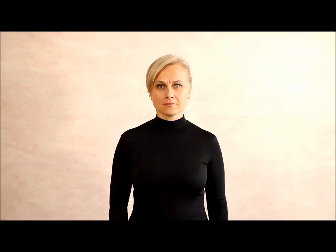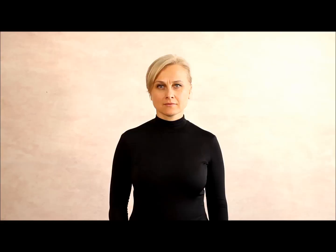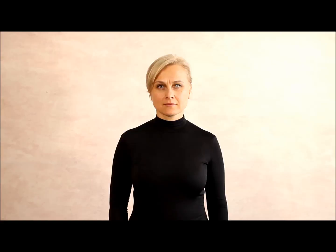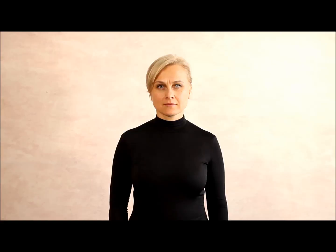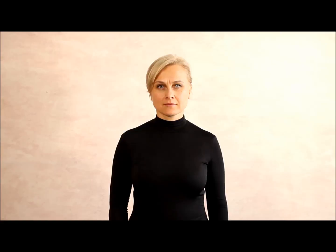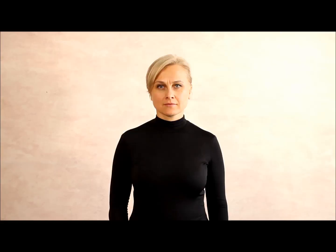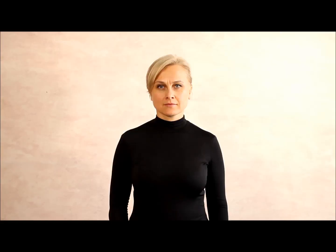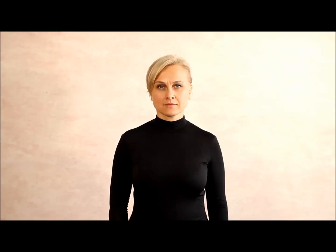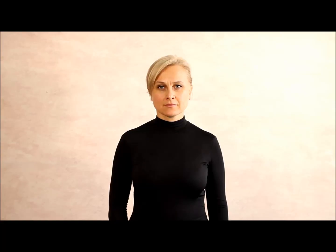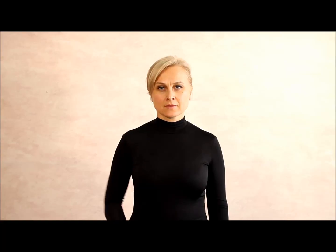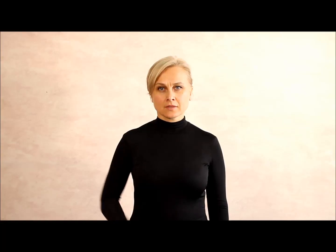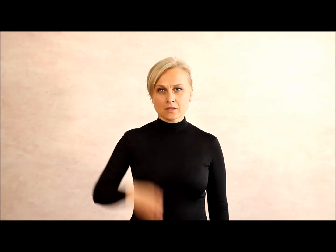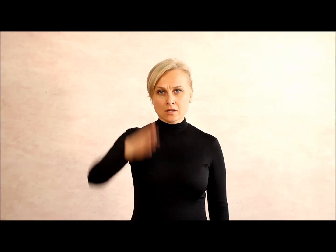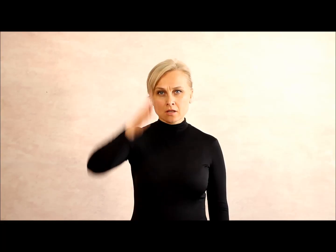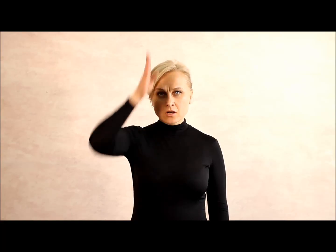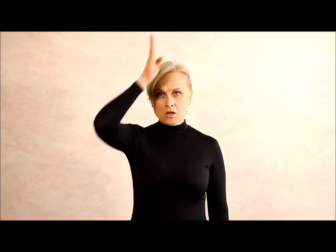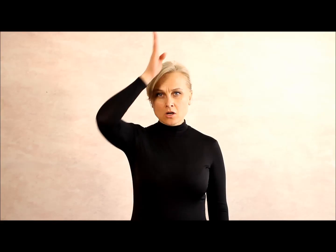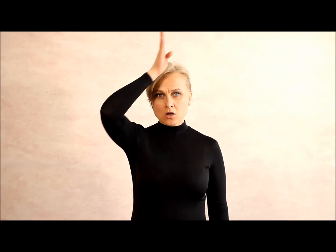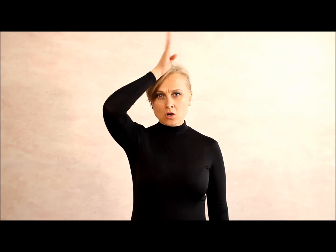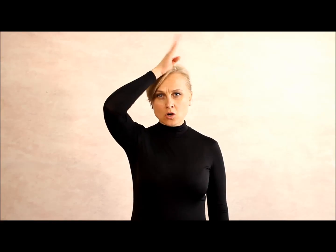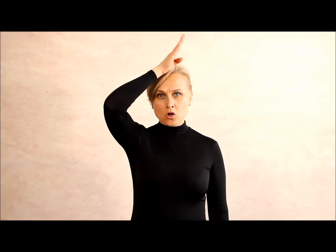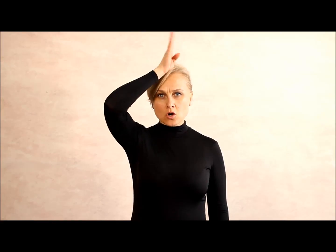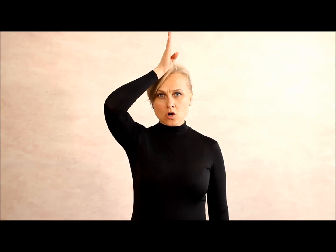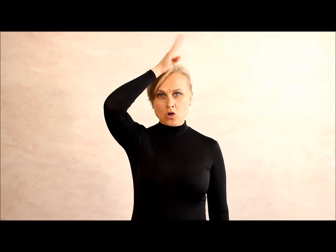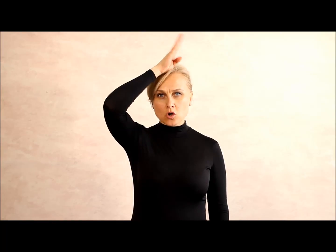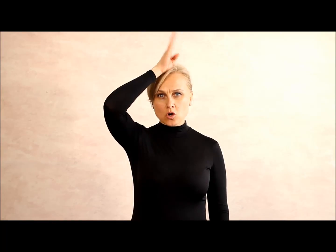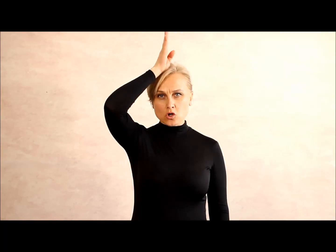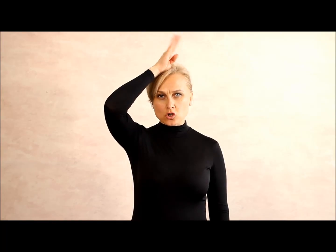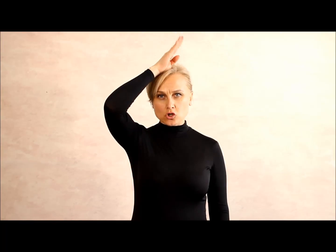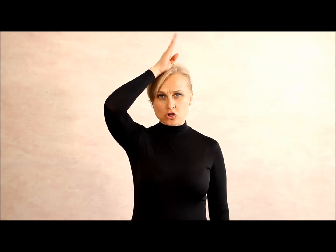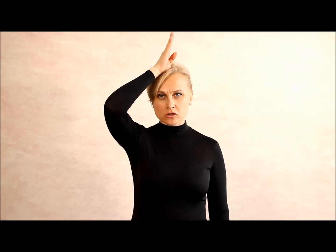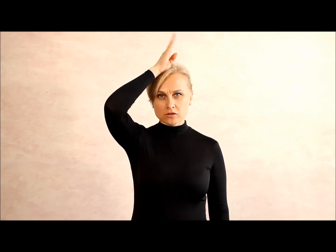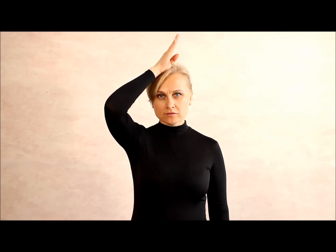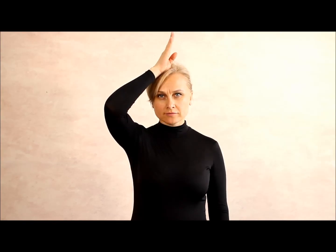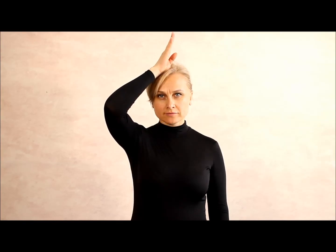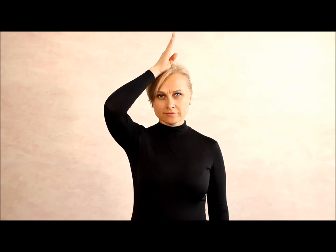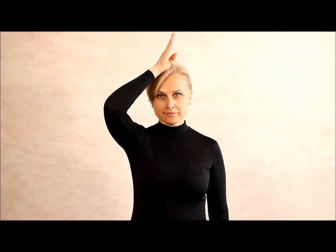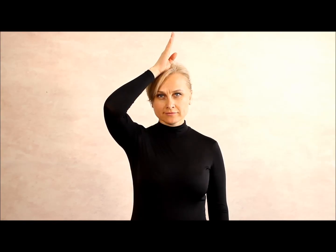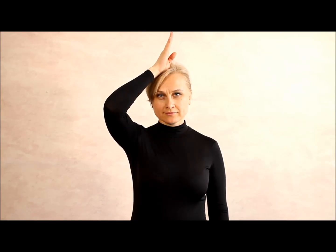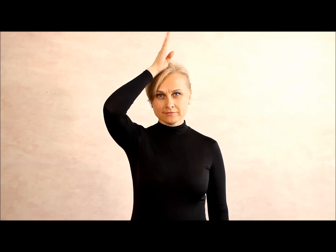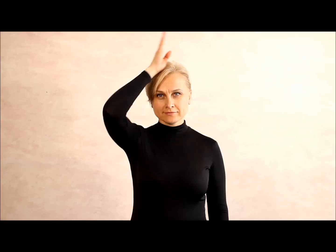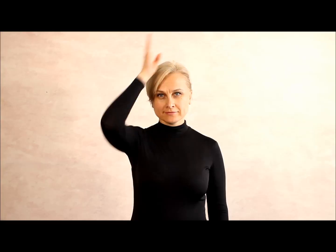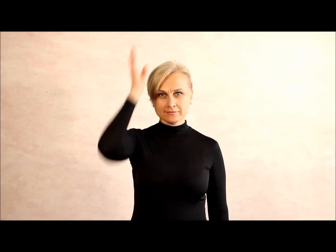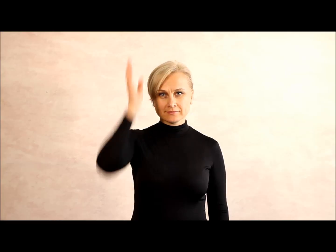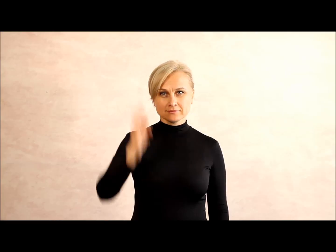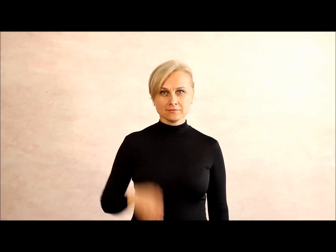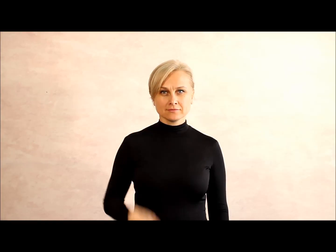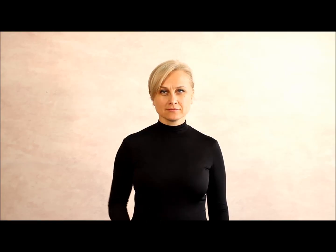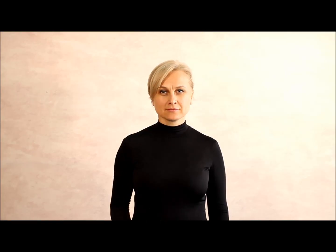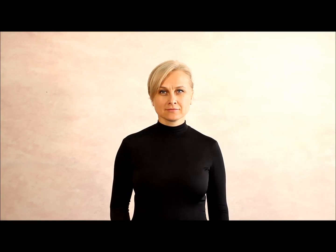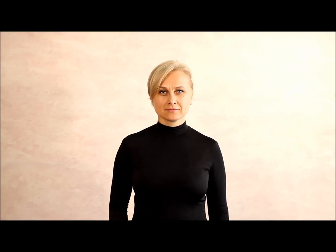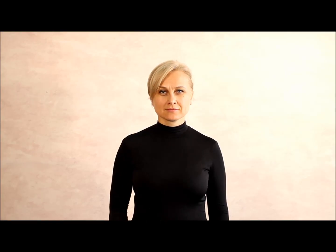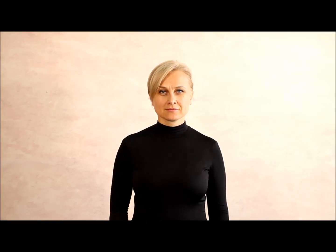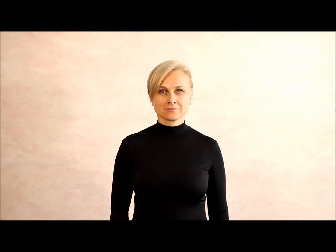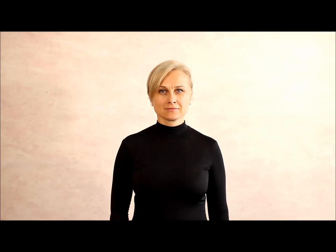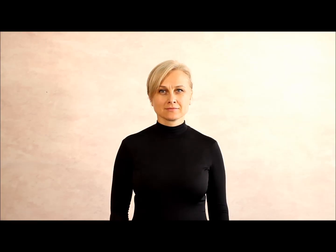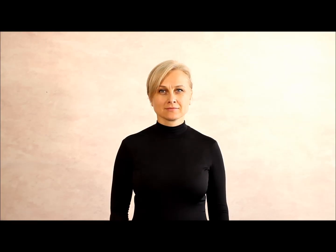Cocoș